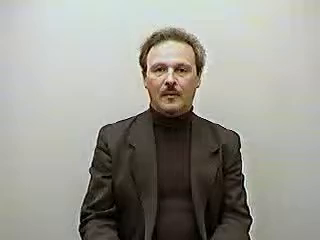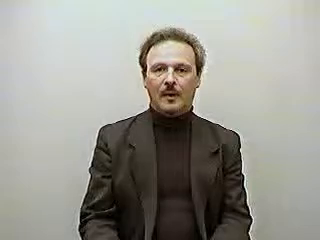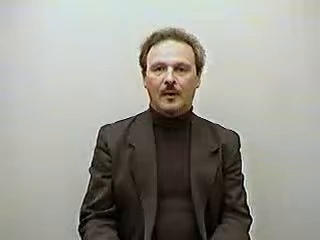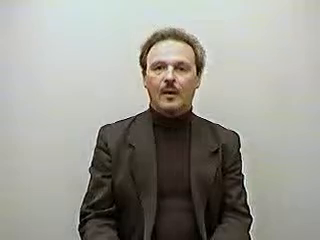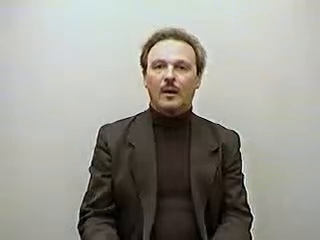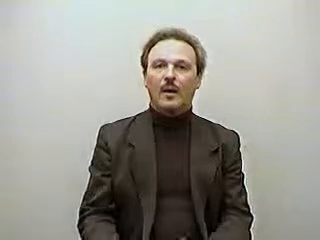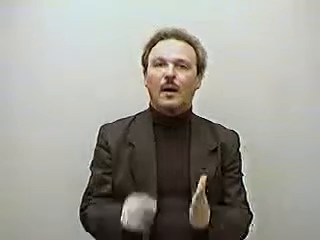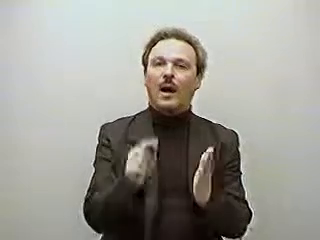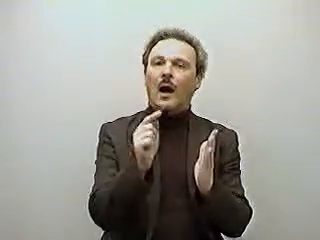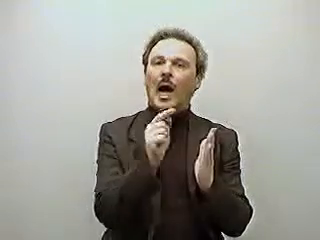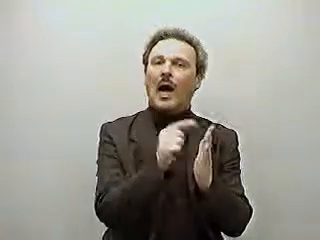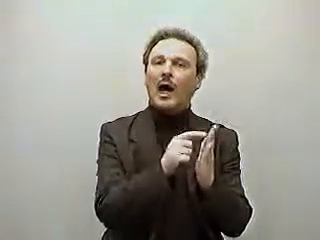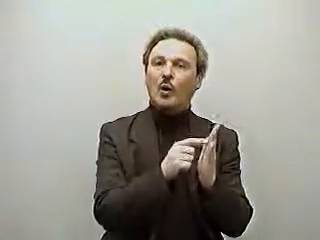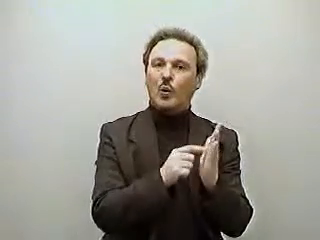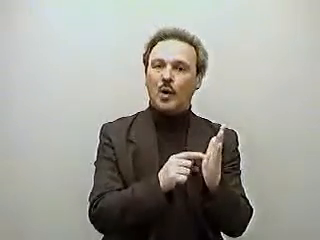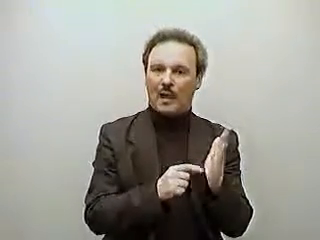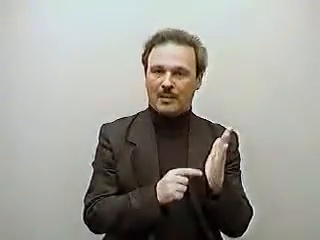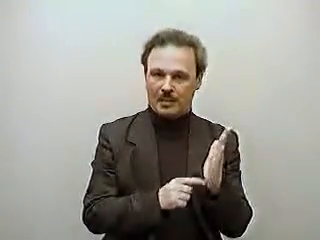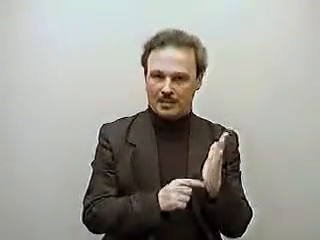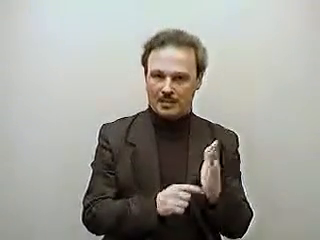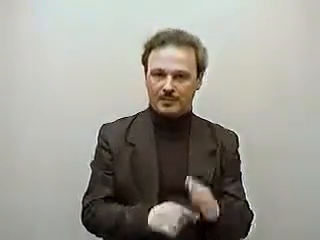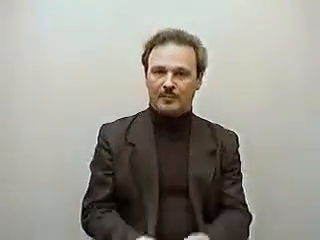калькулятор